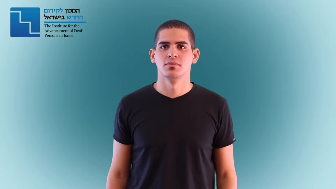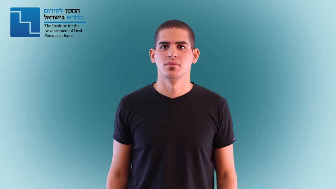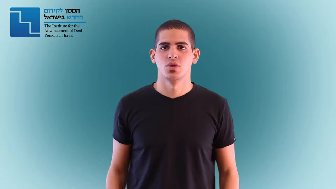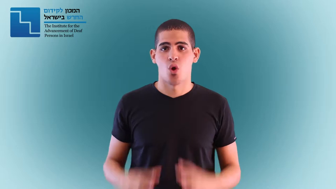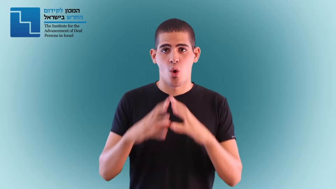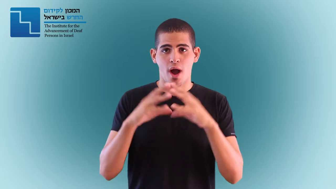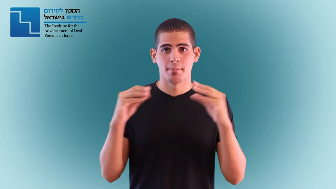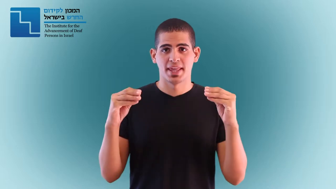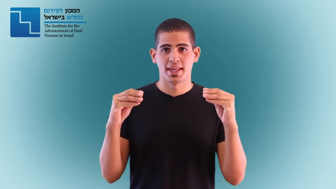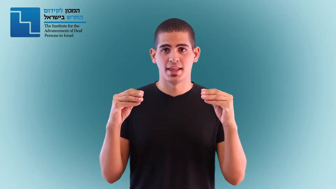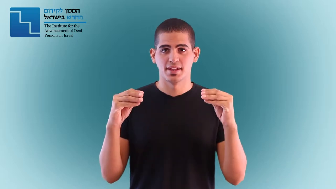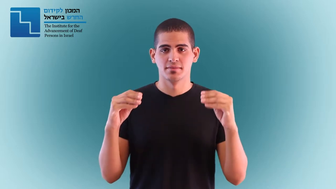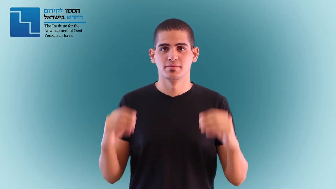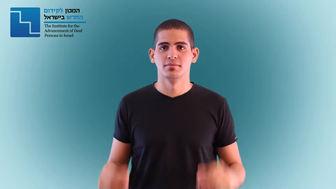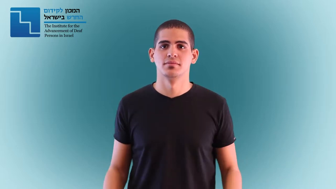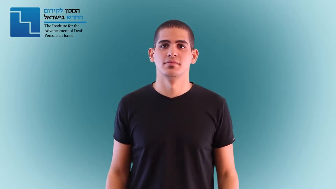רוגבי